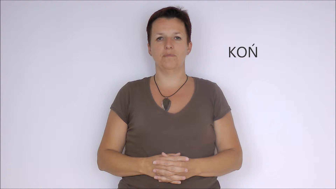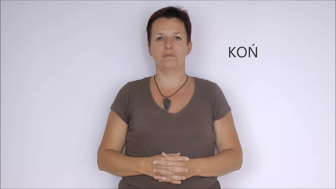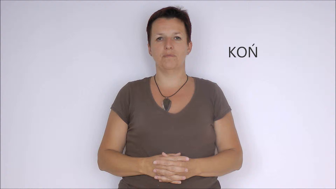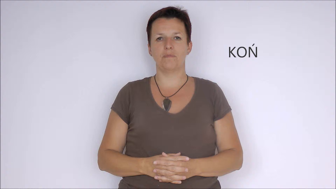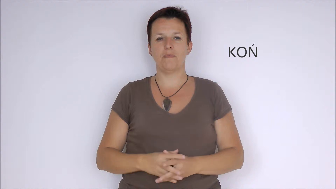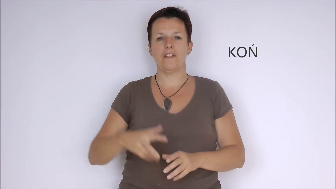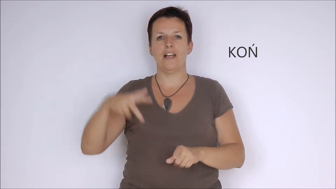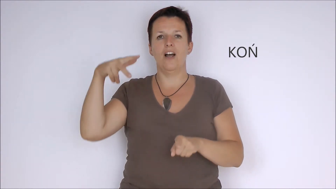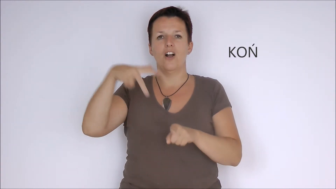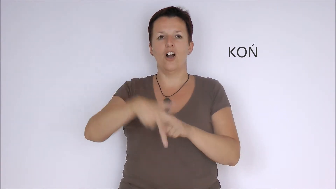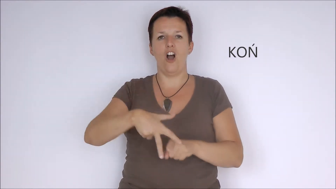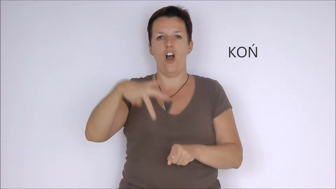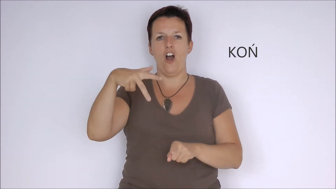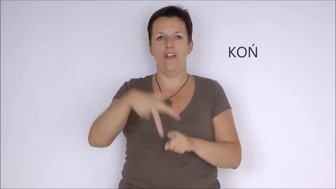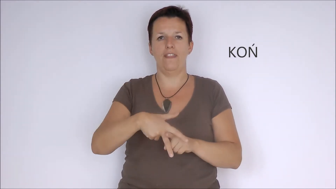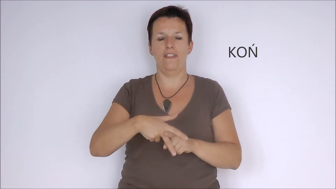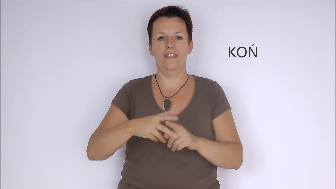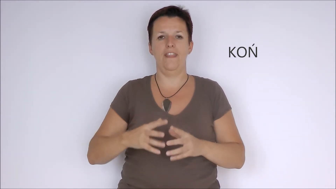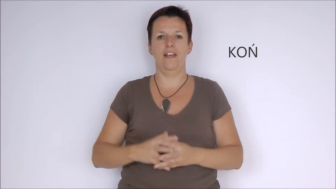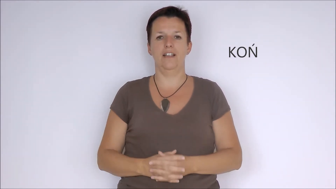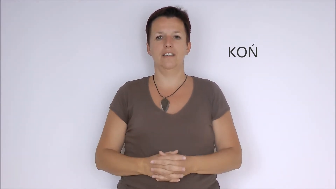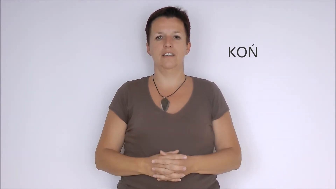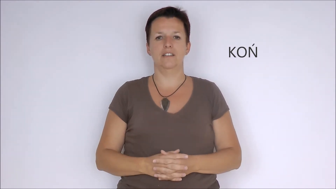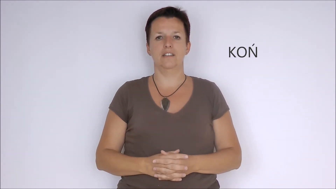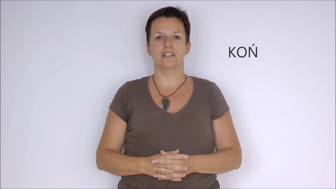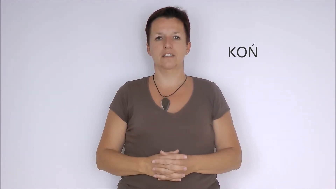KOŃ